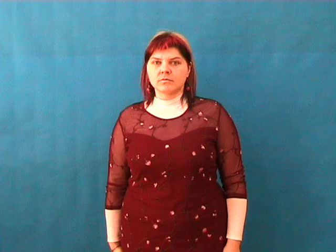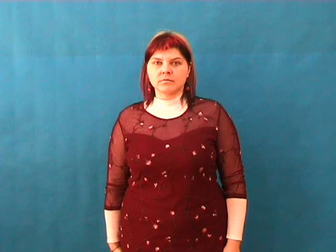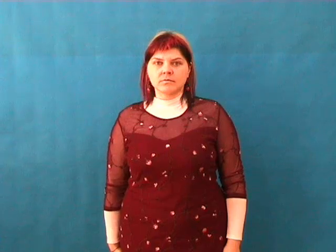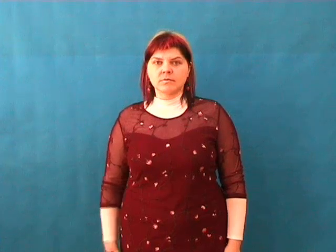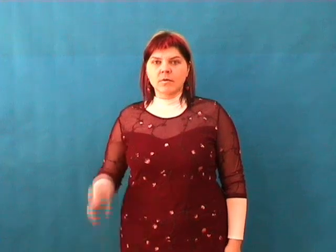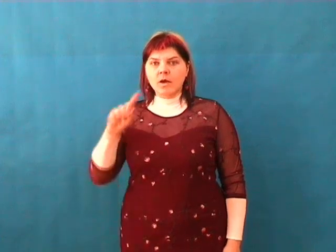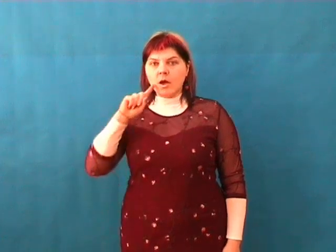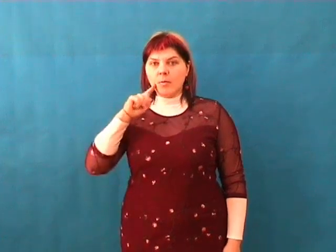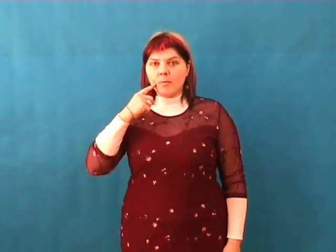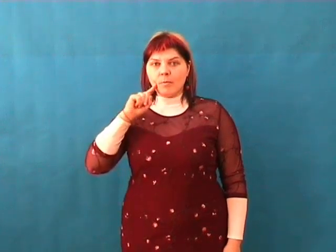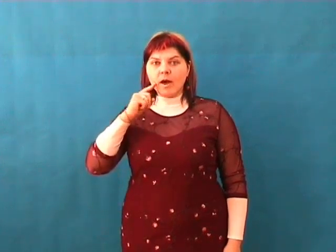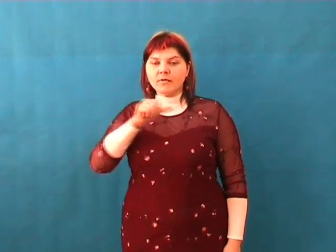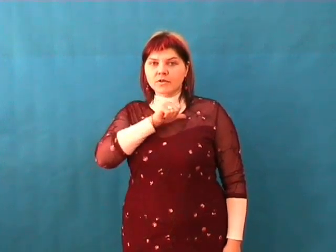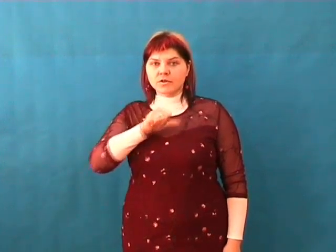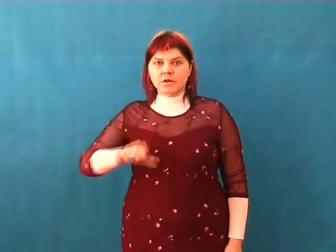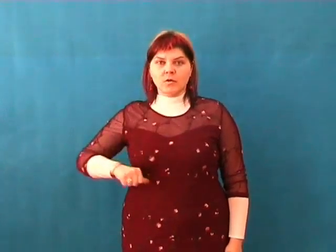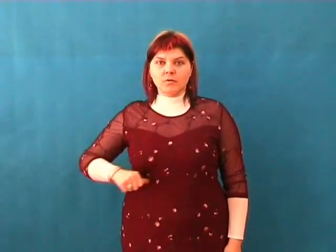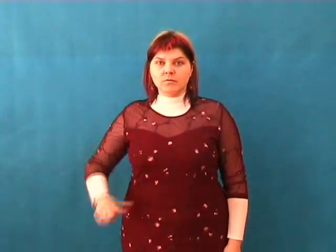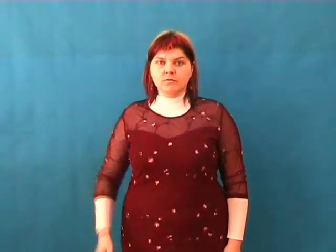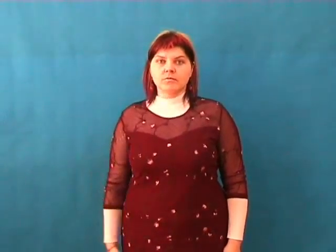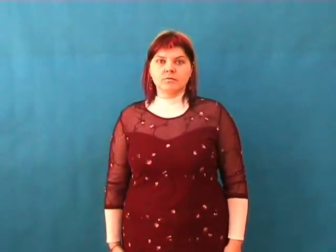bawić